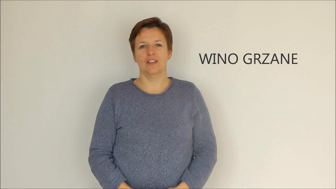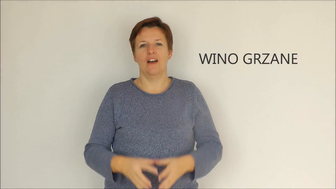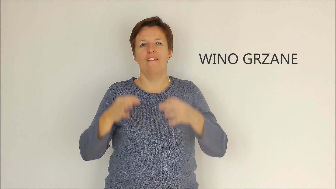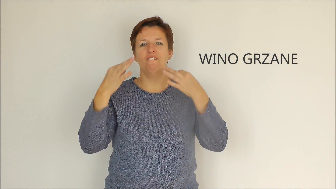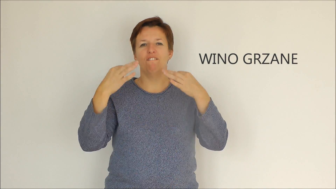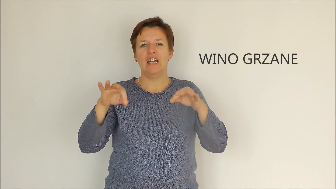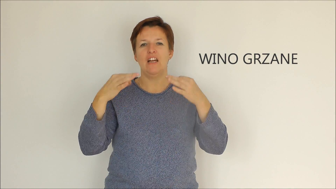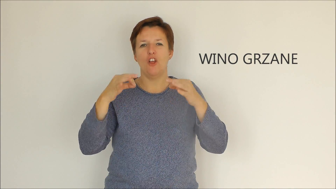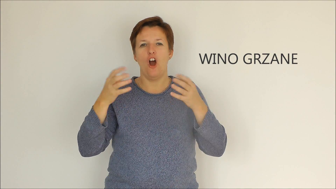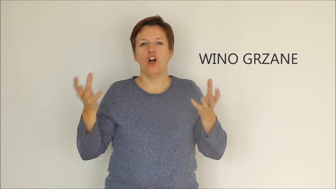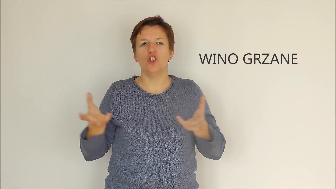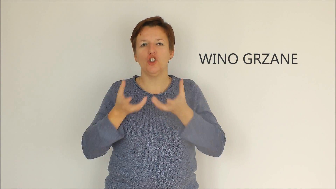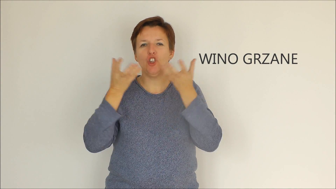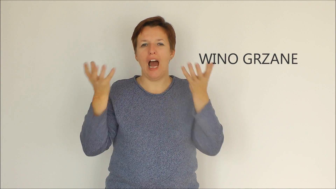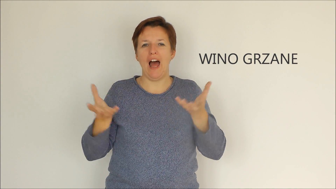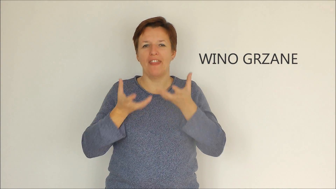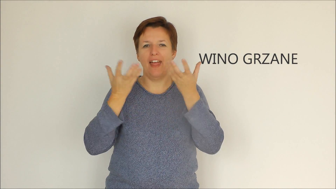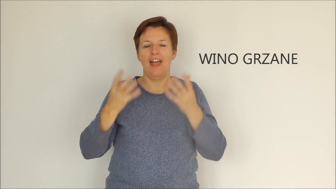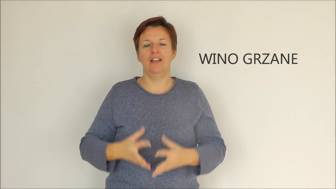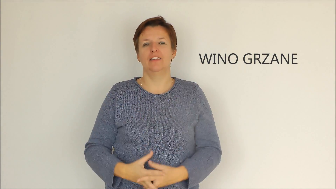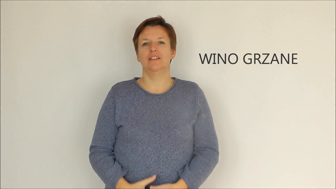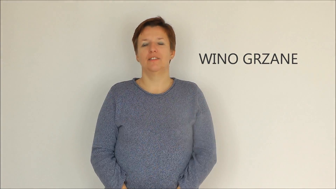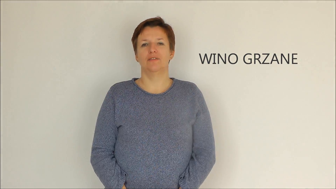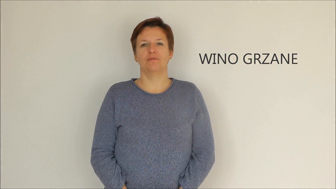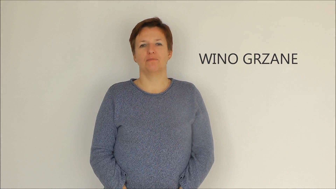WINO GRZANE